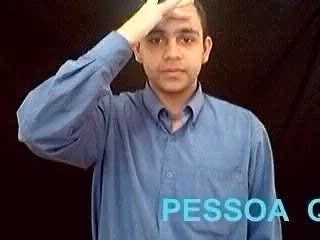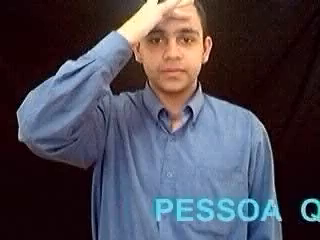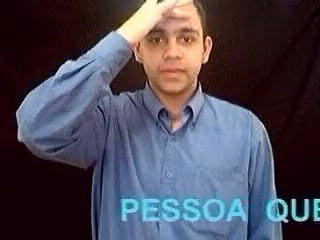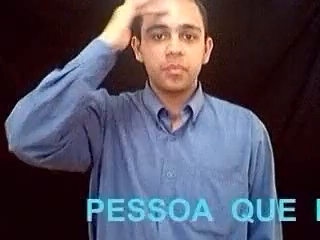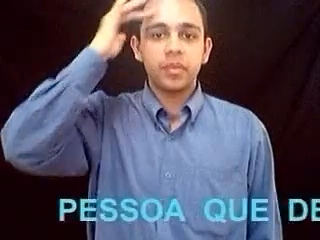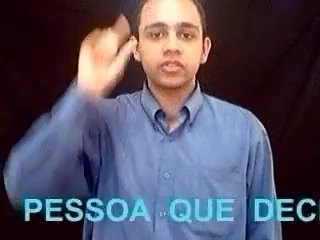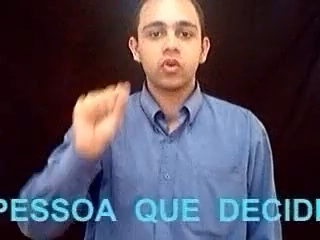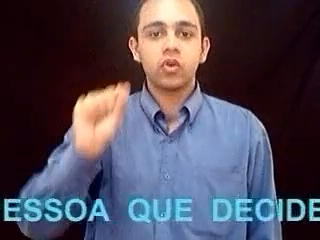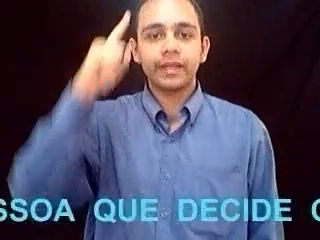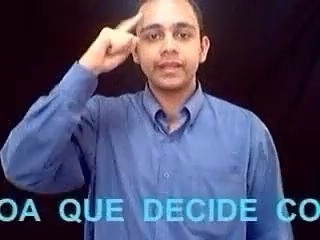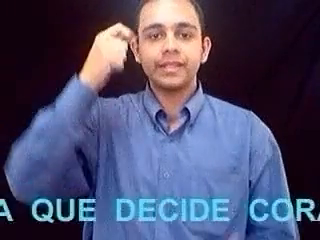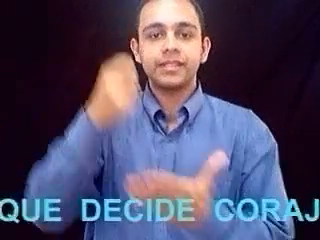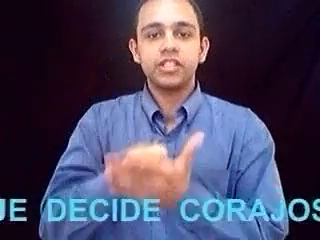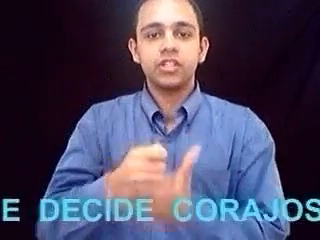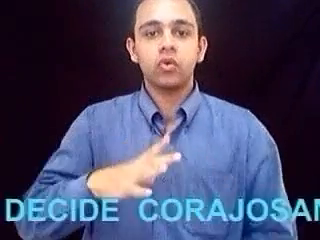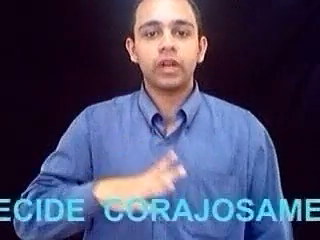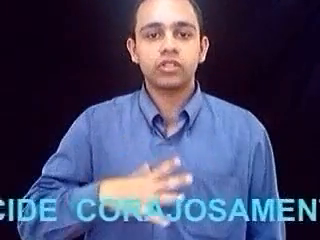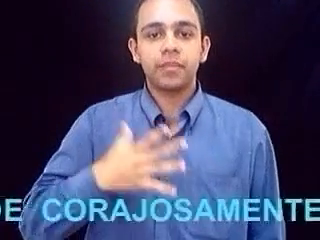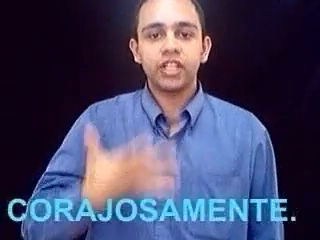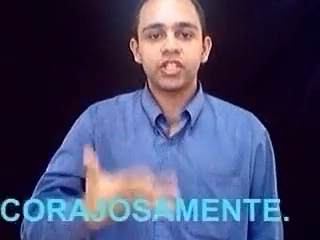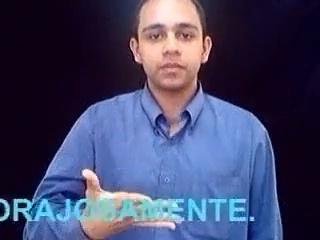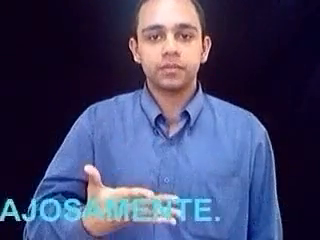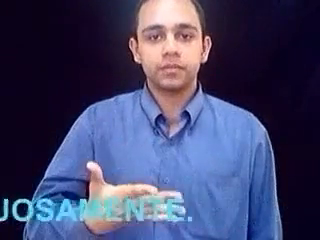rresoluto